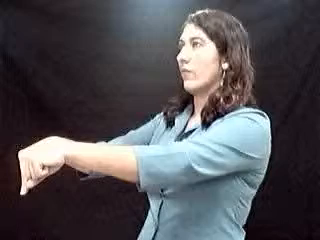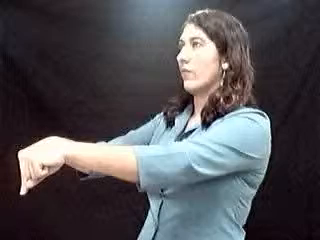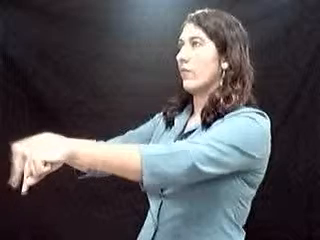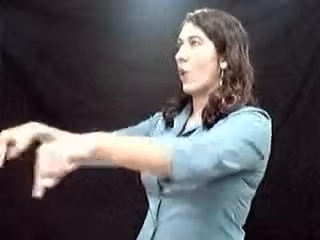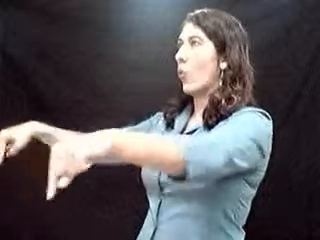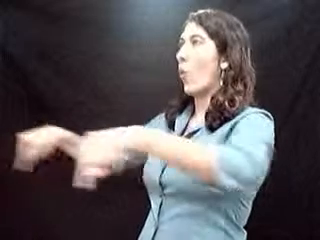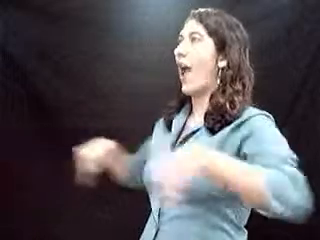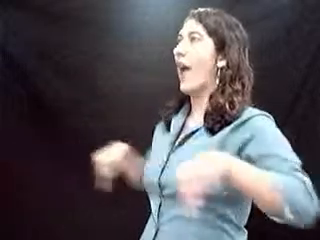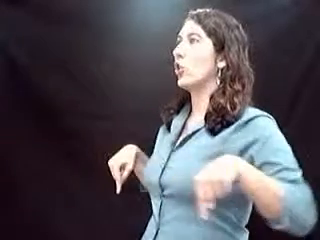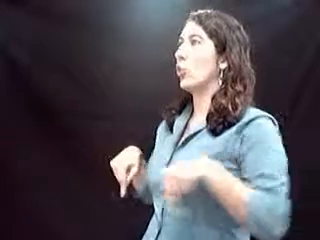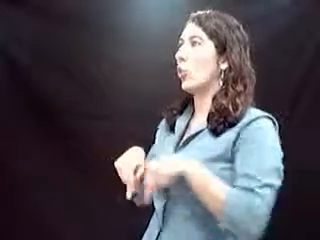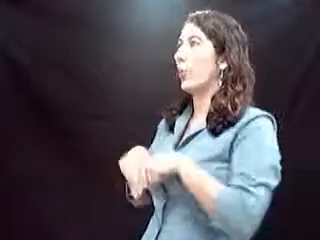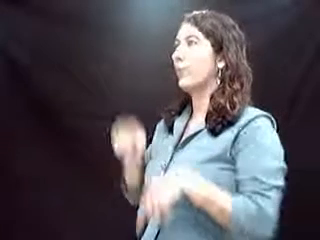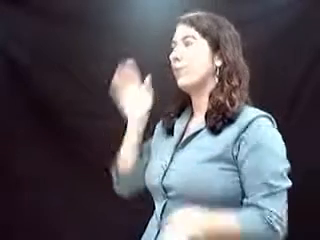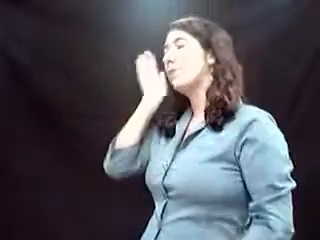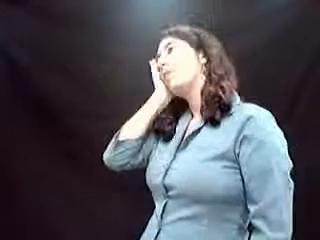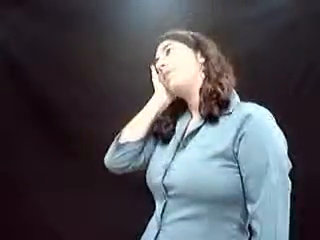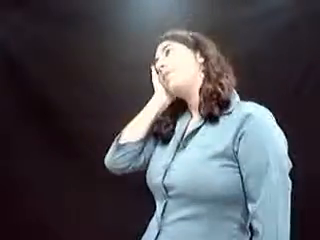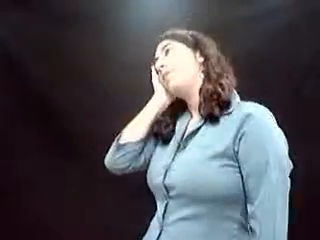quarto